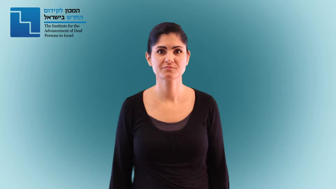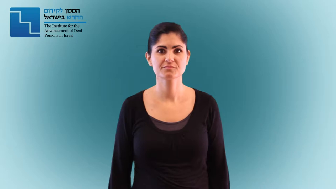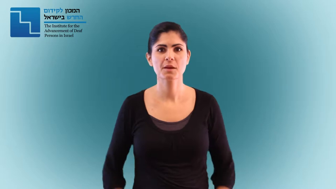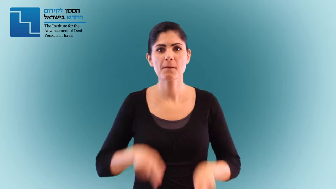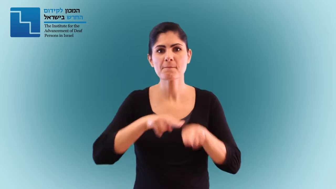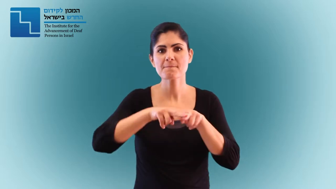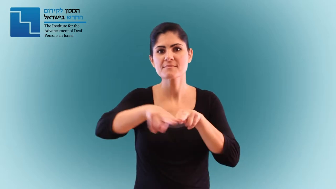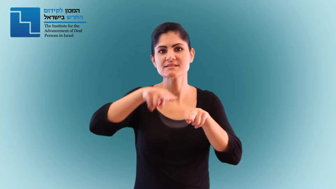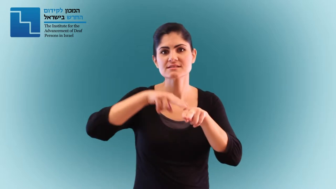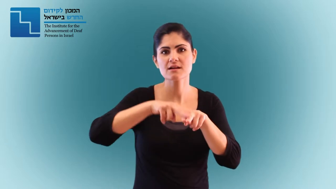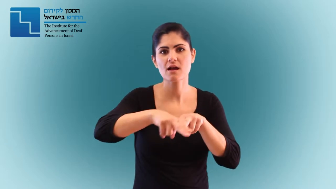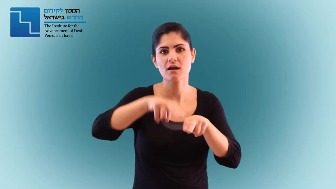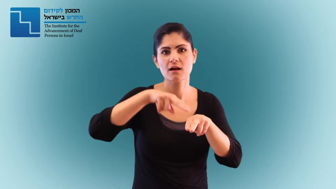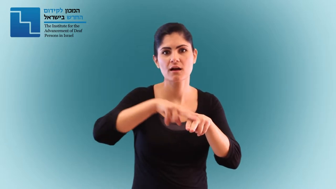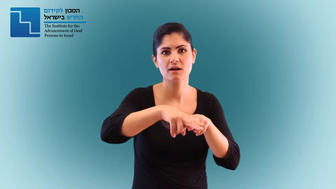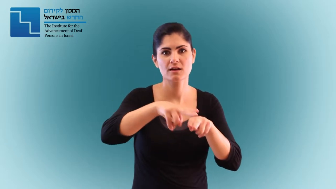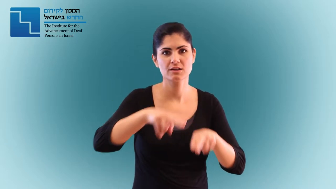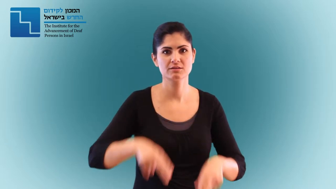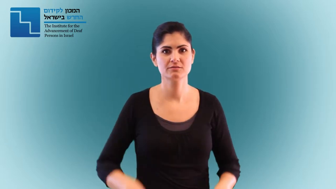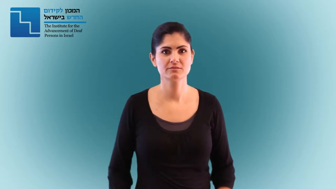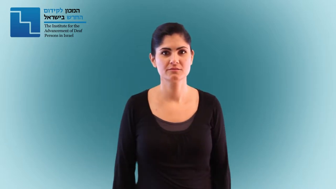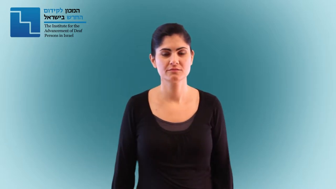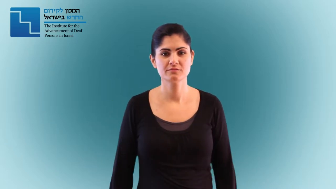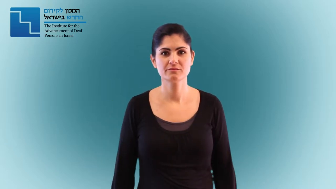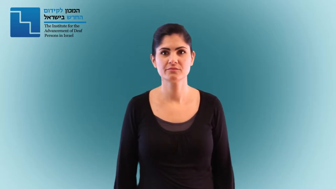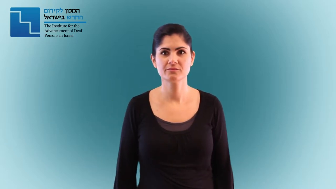מסגר